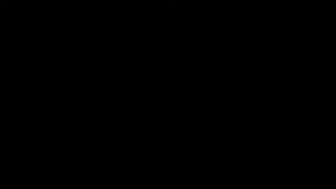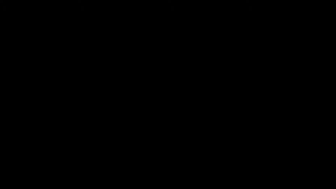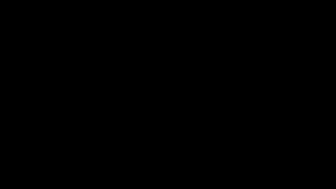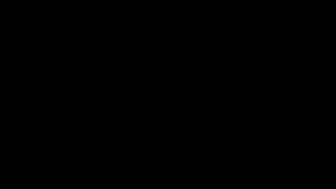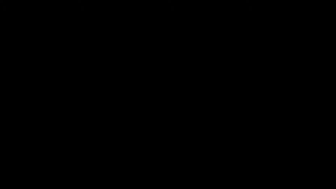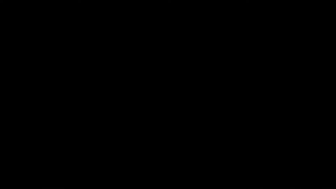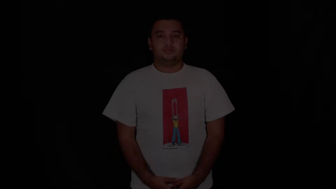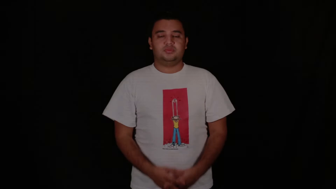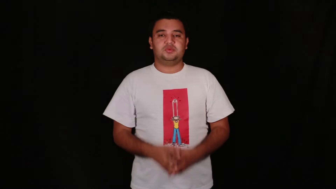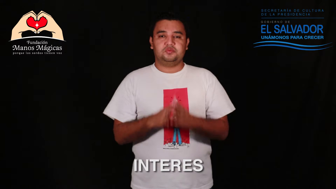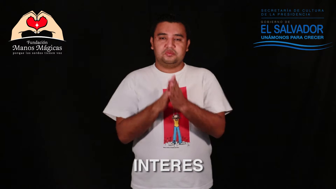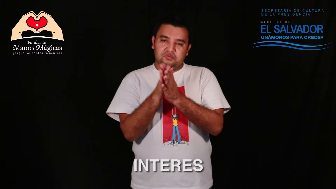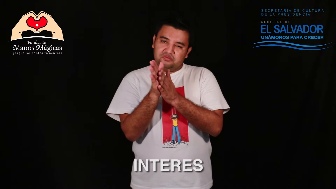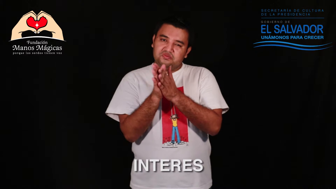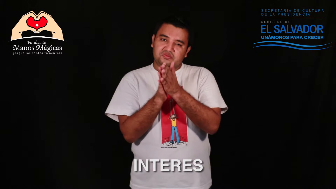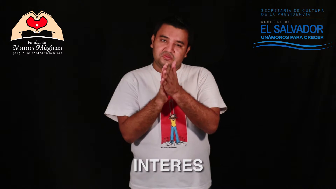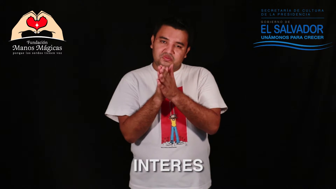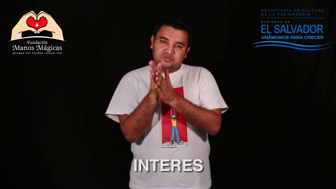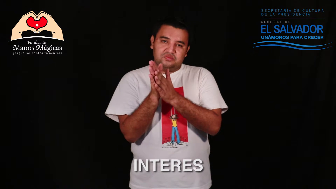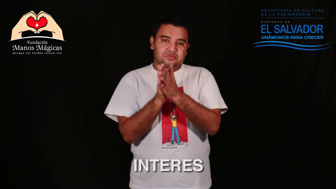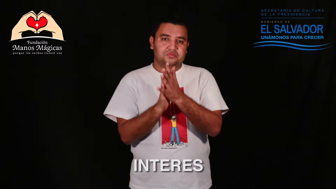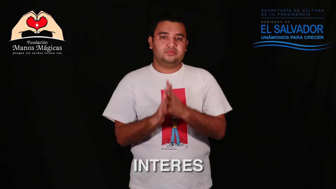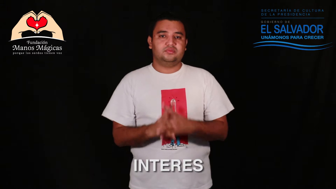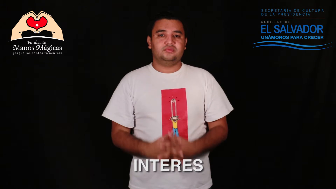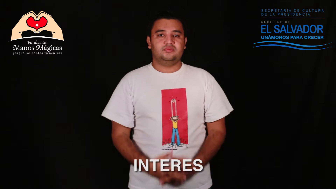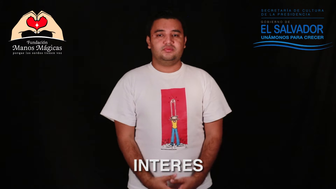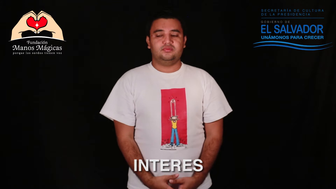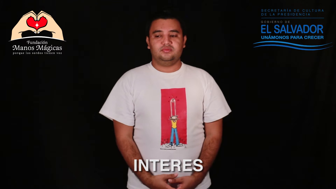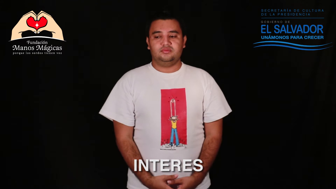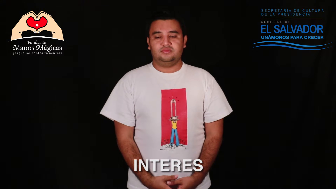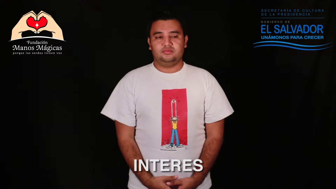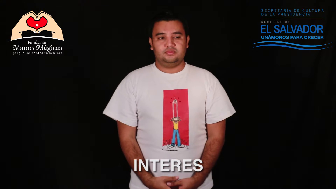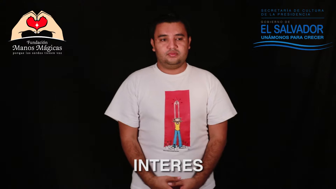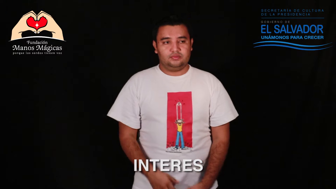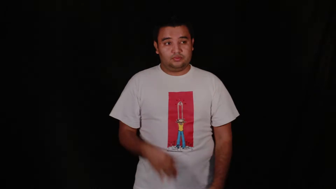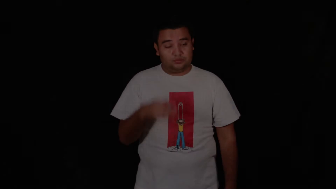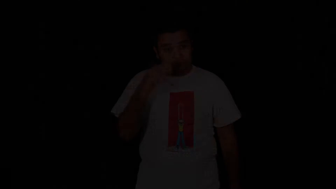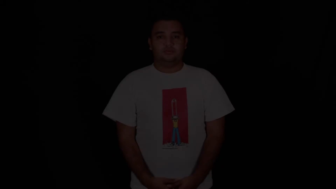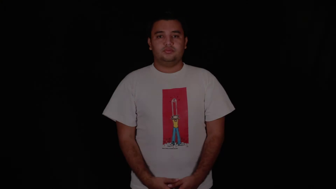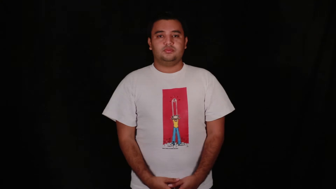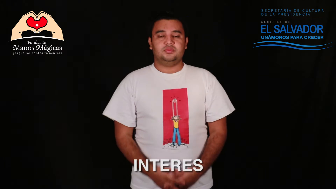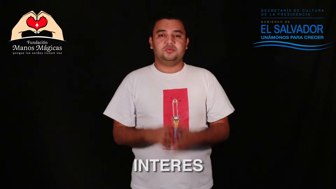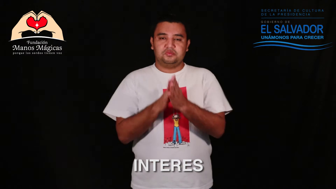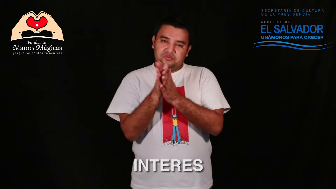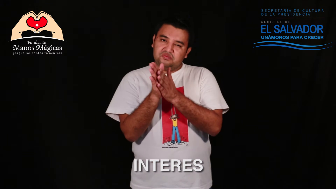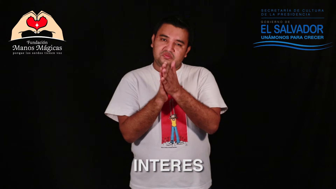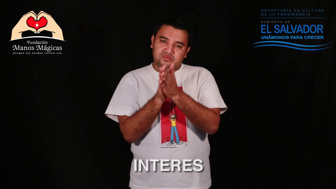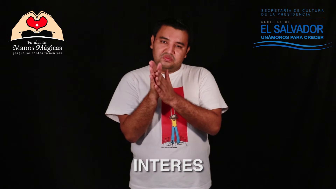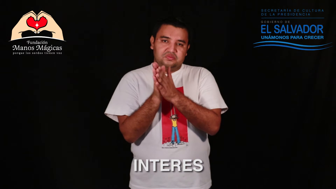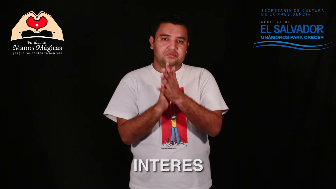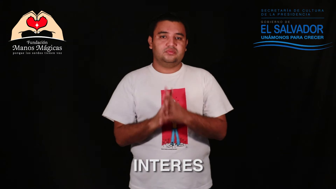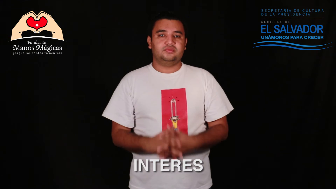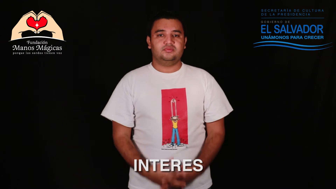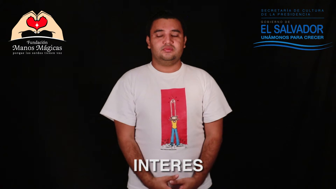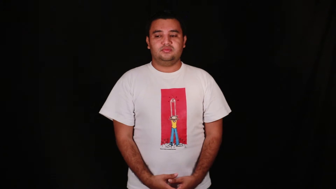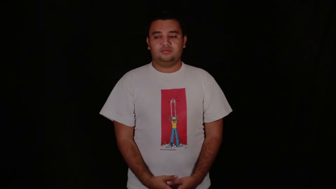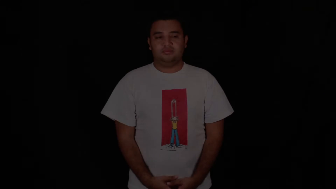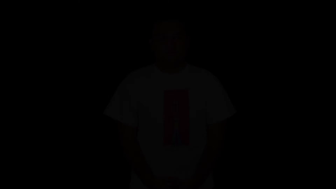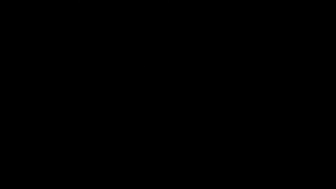Interes